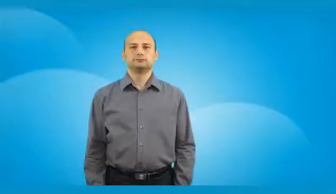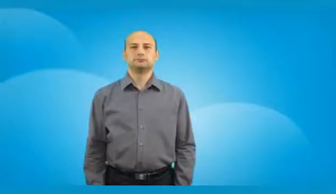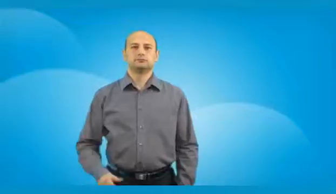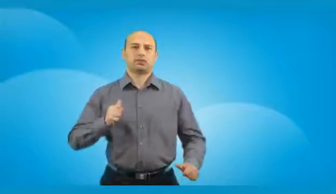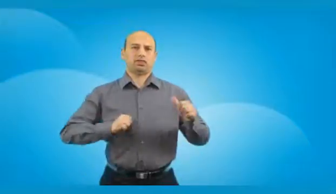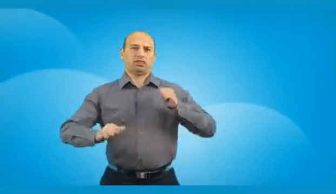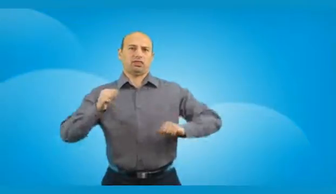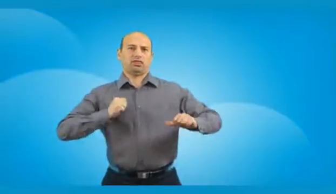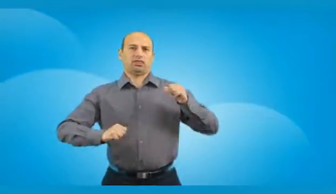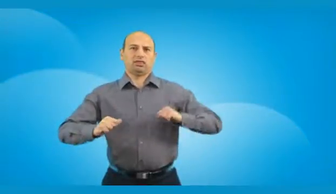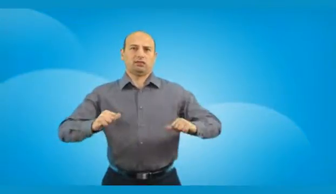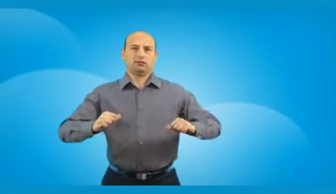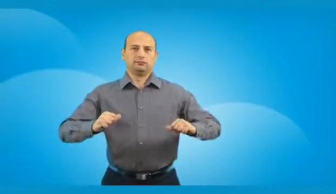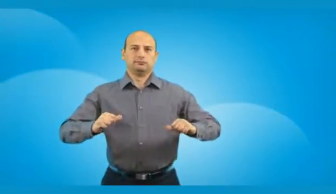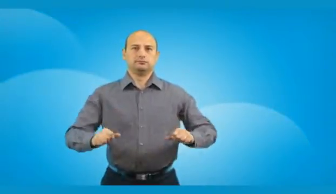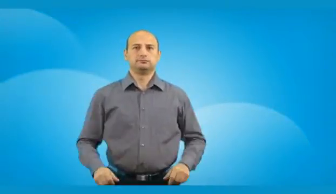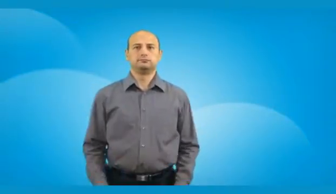Kénytelen